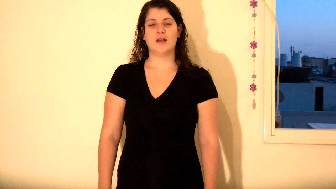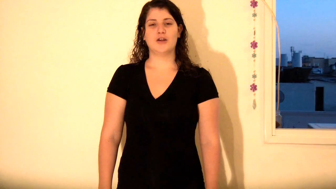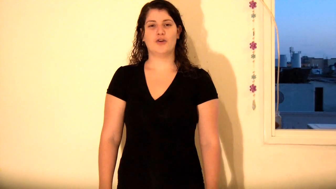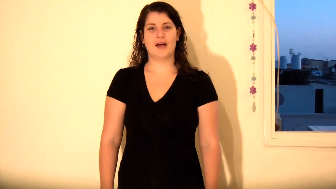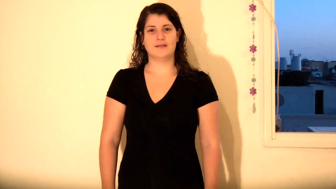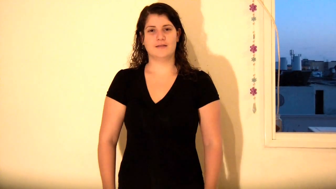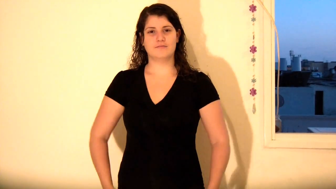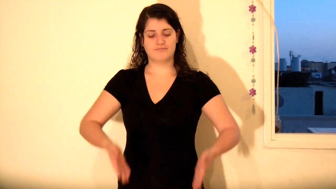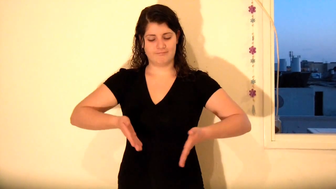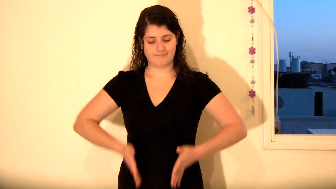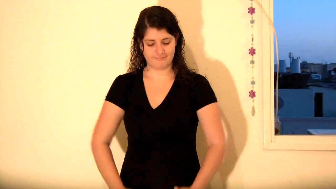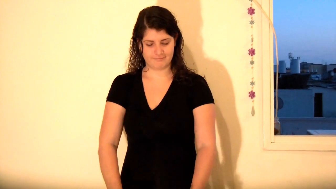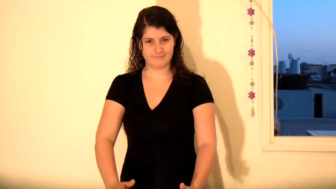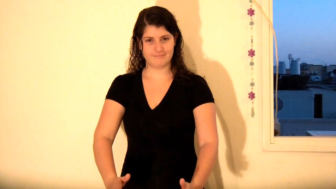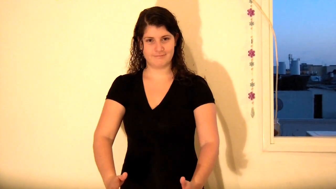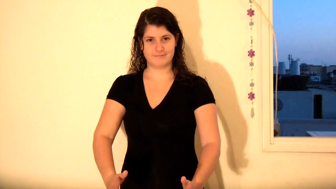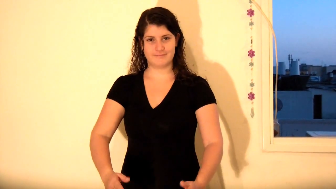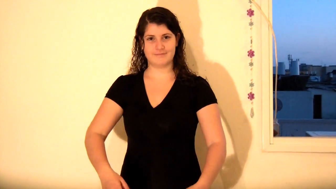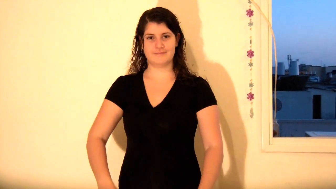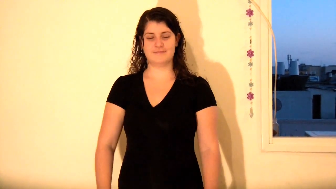נולד